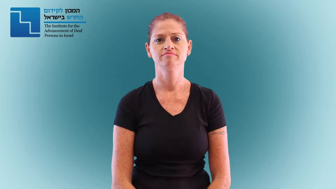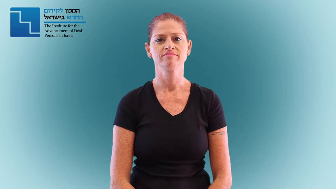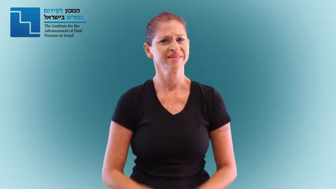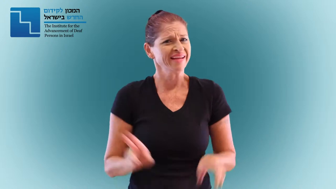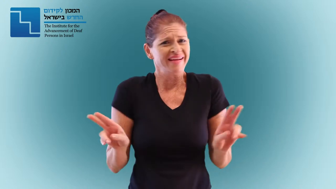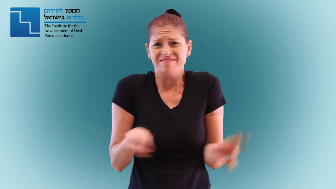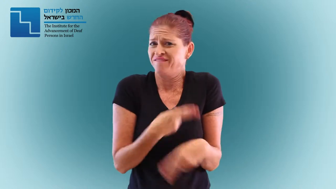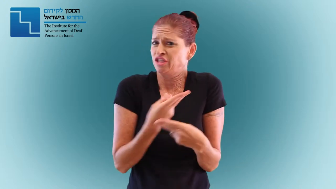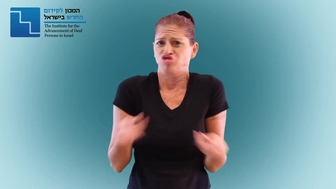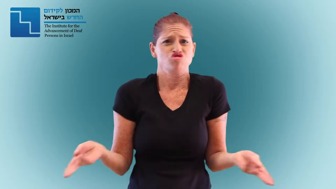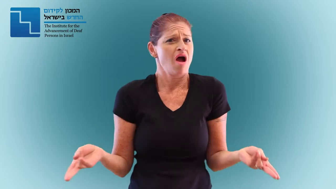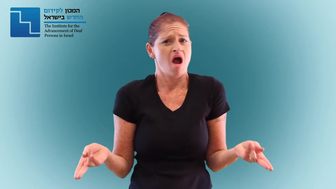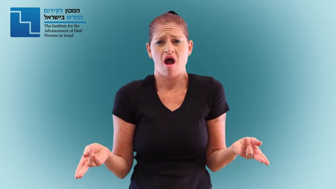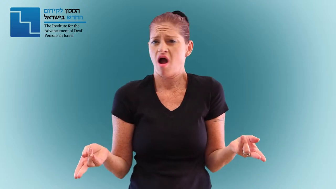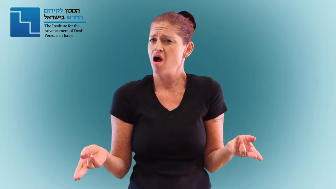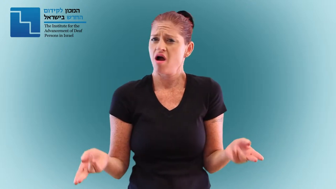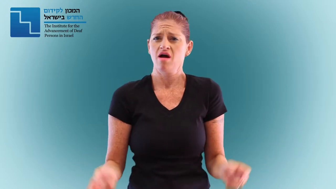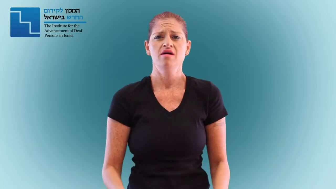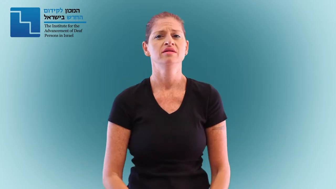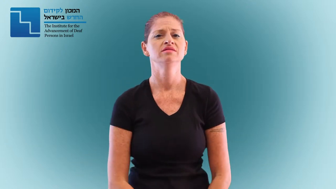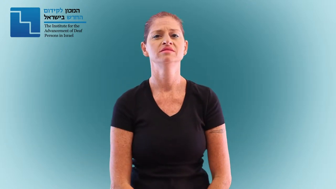אי אפשר